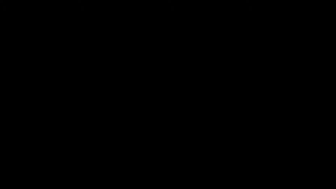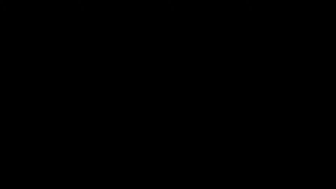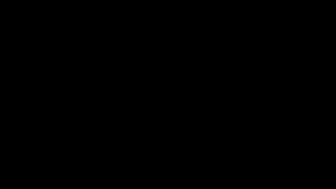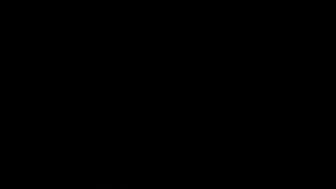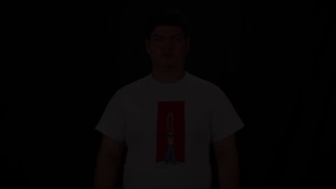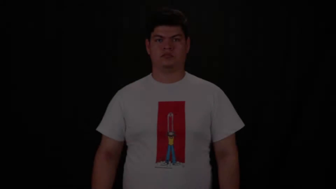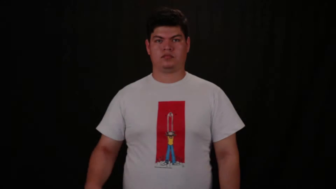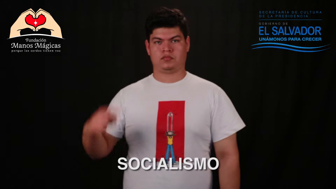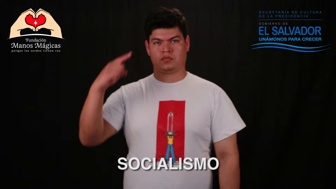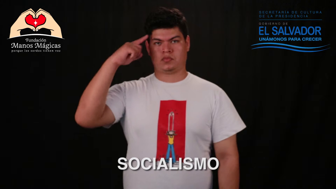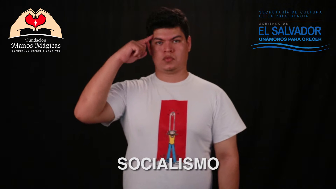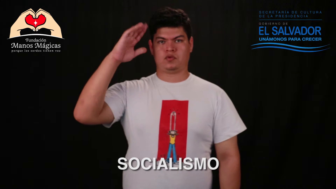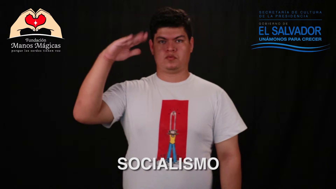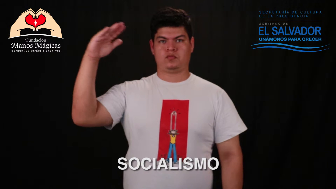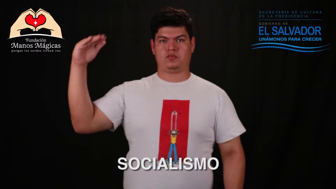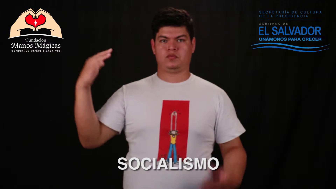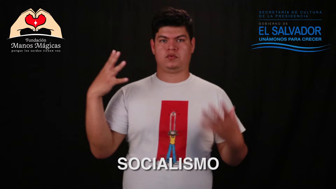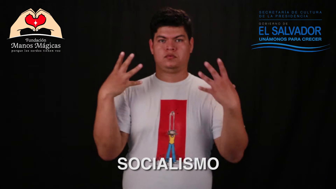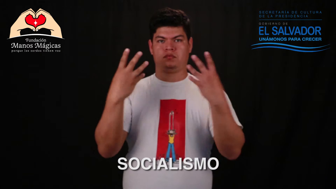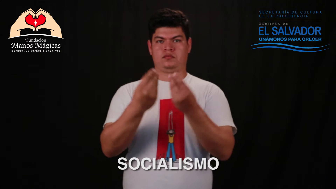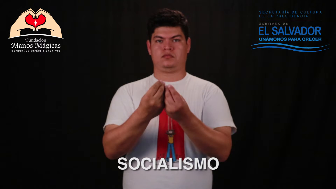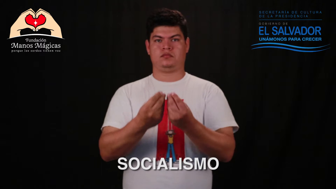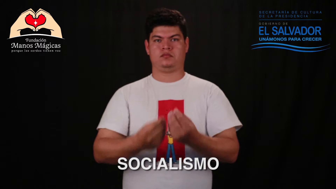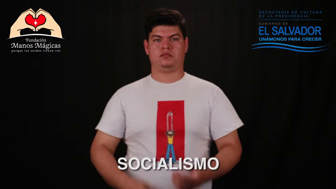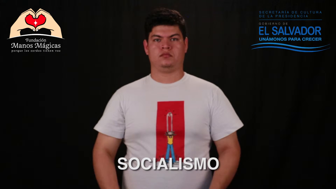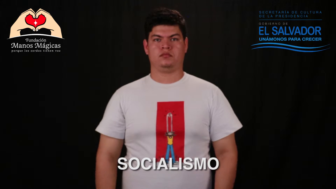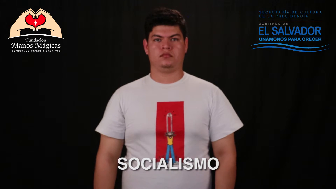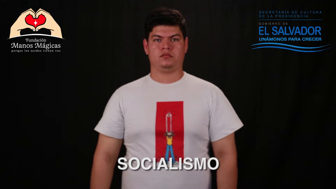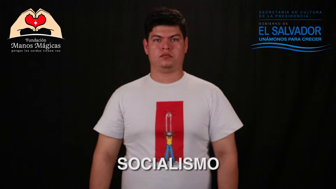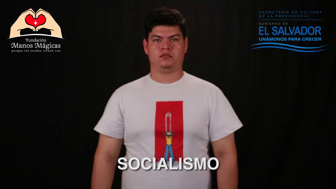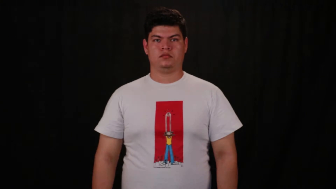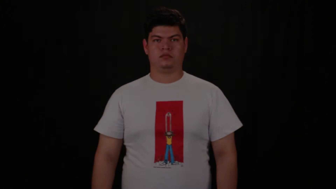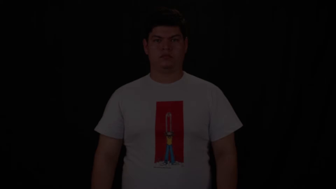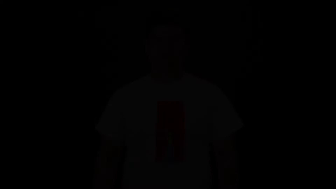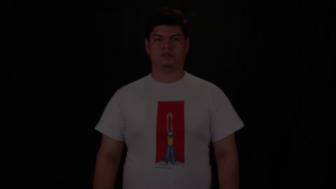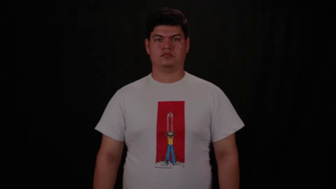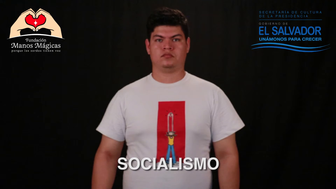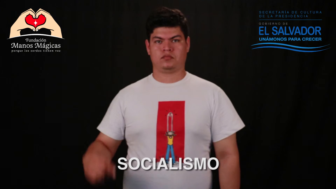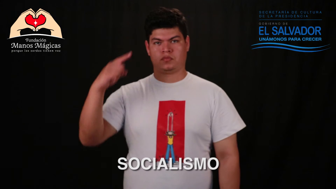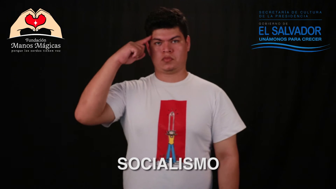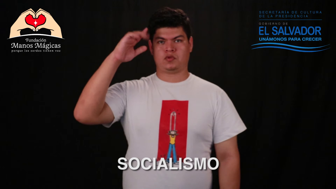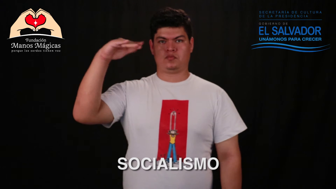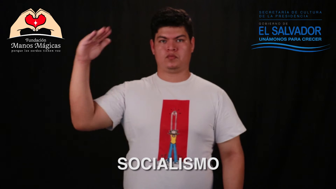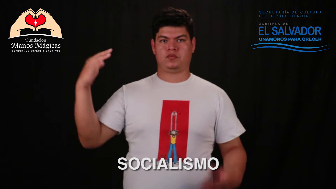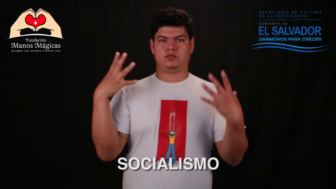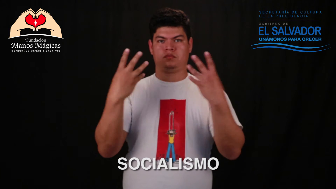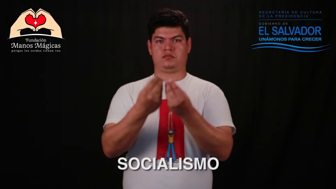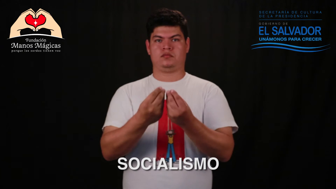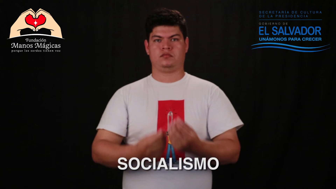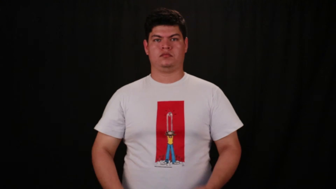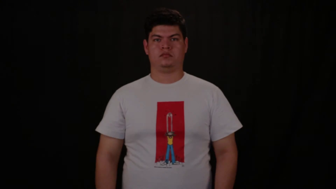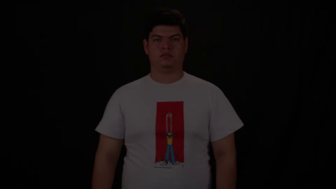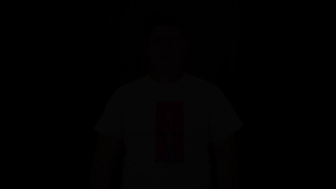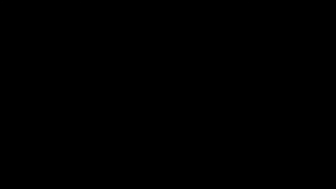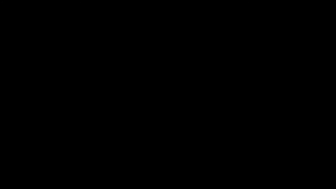Socialismo